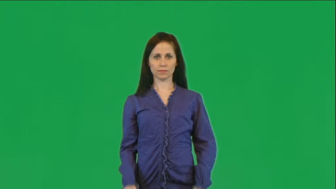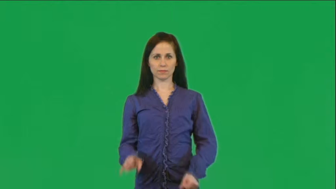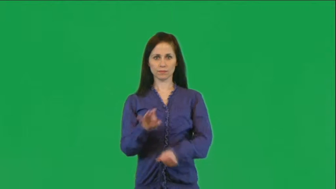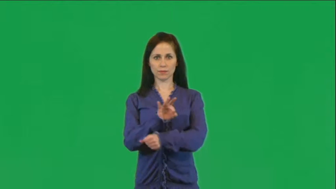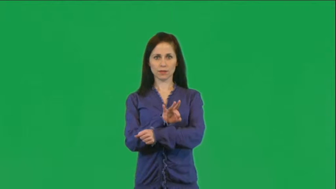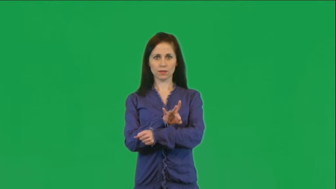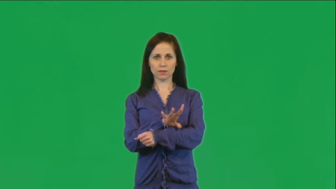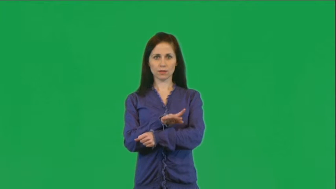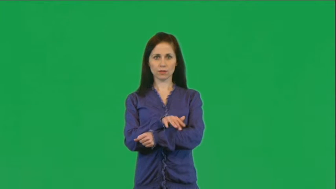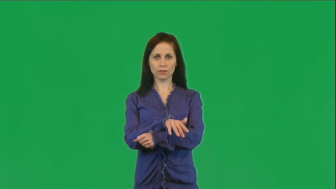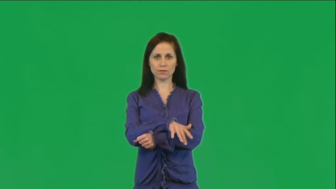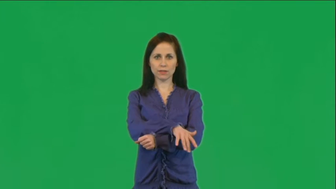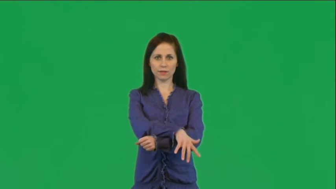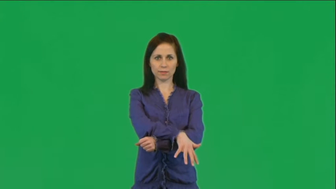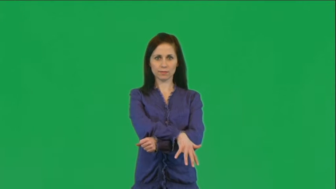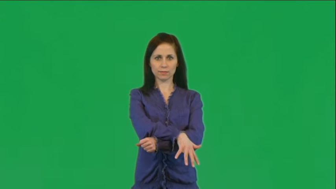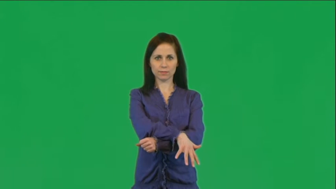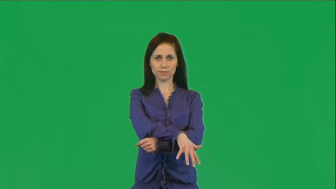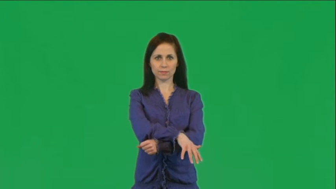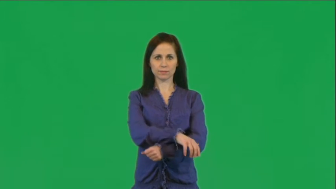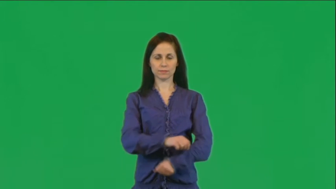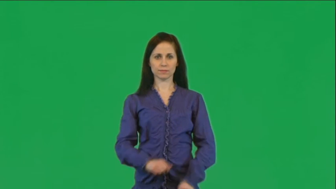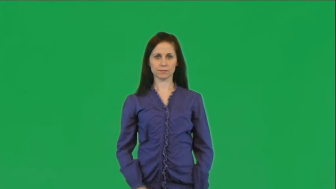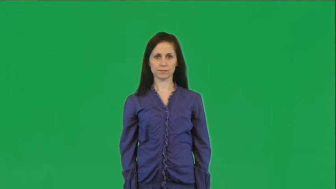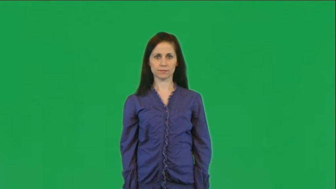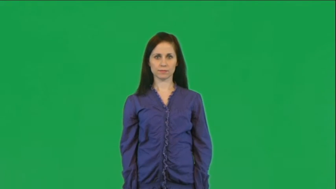krwawienie